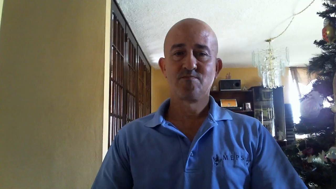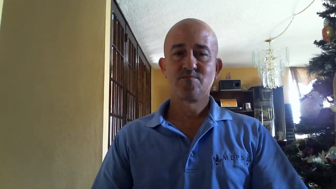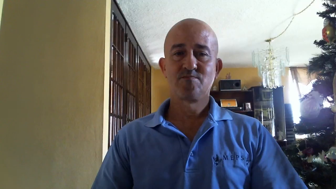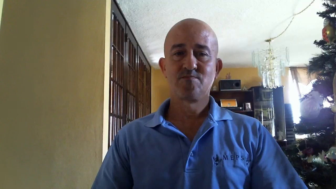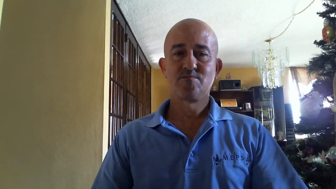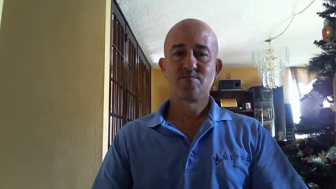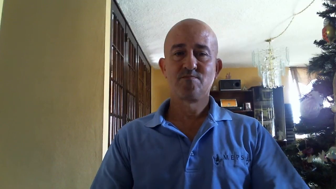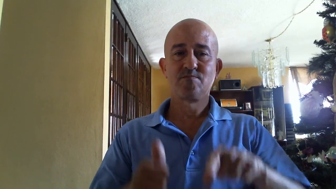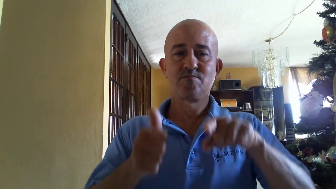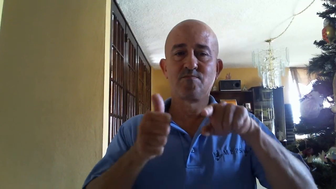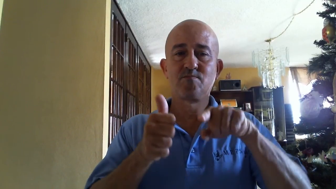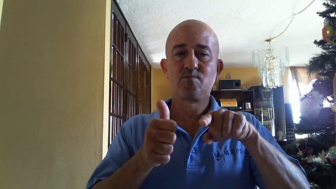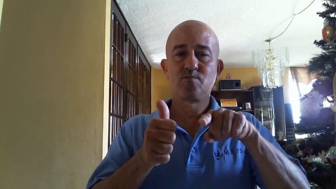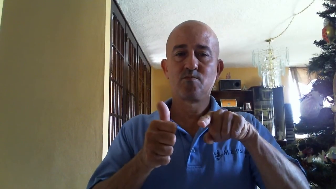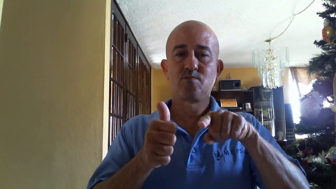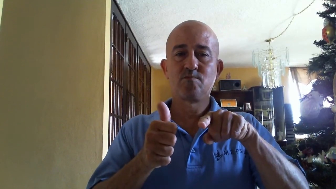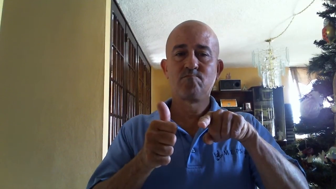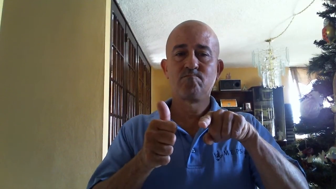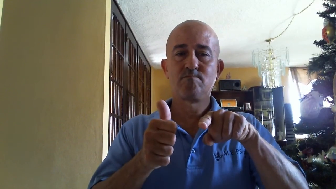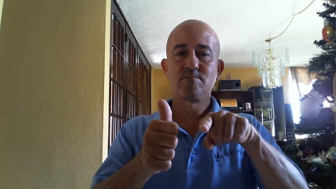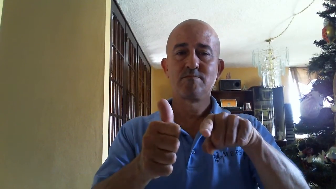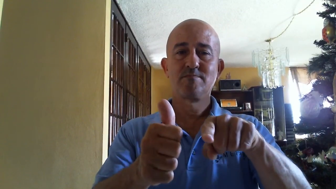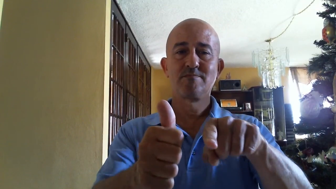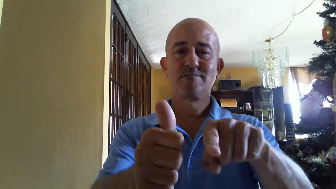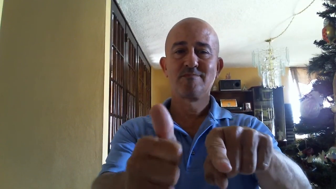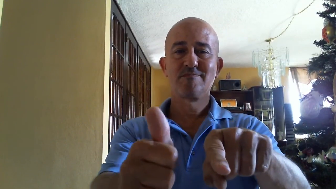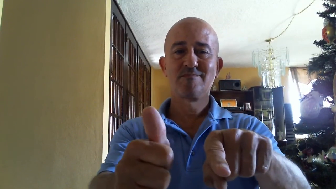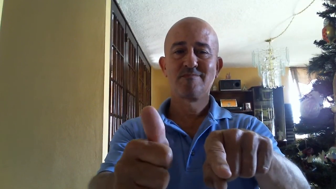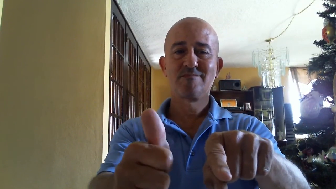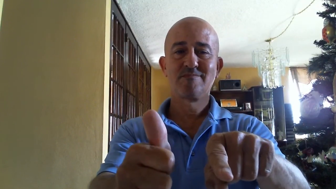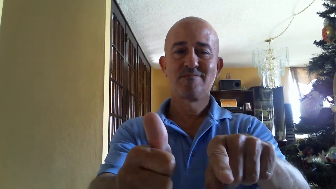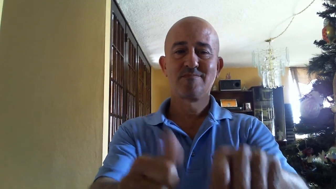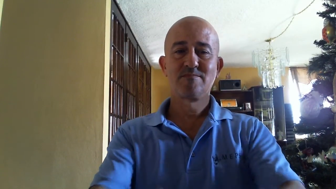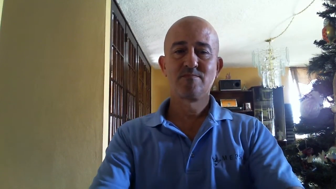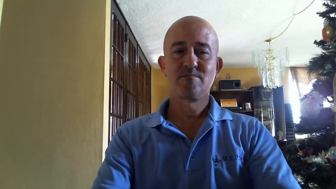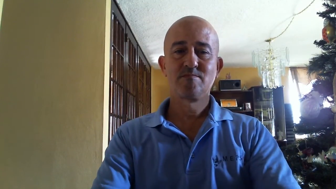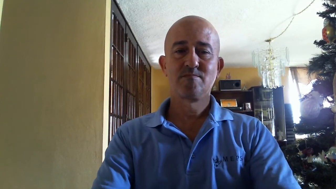análogo